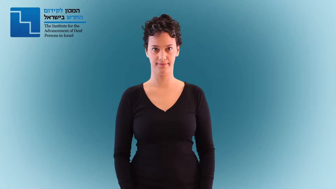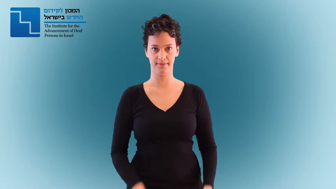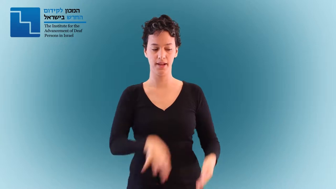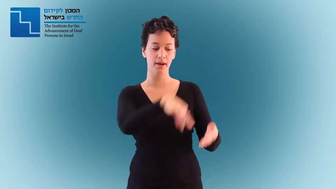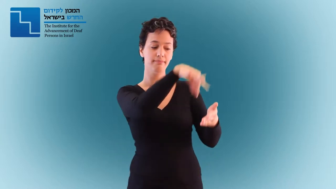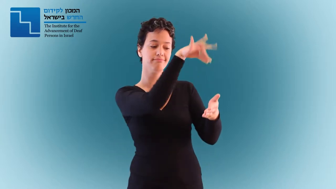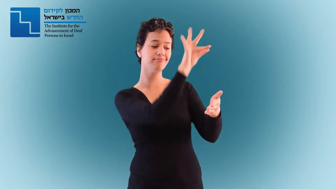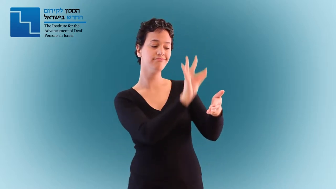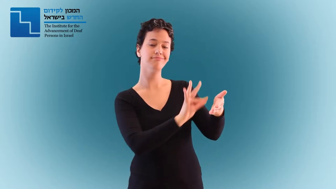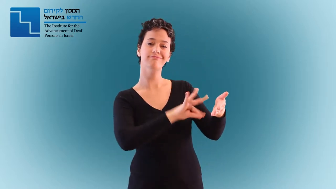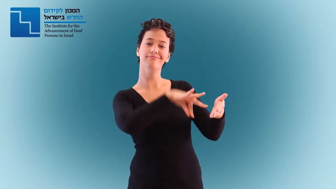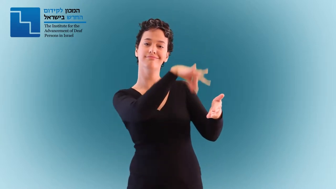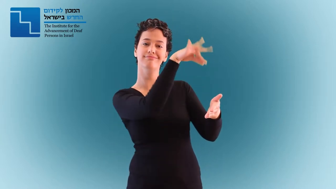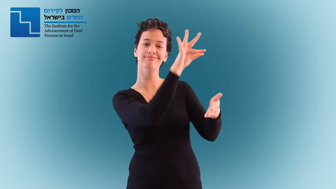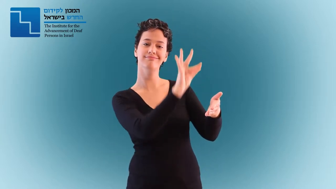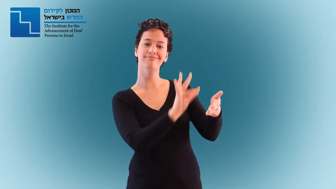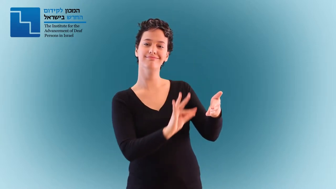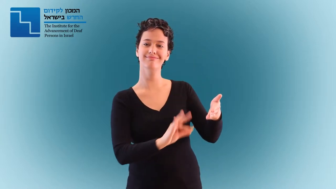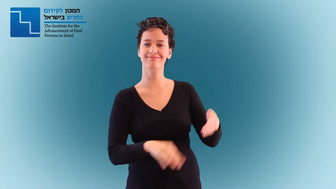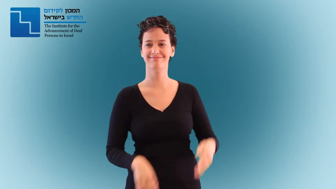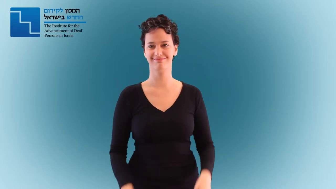מכחול